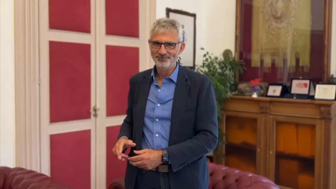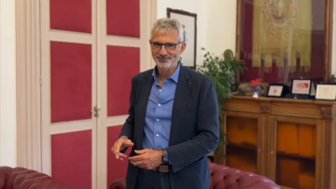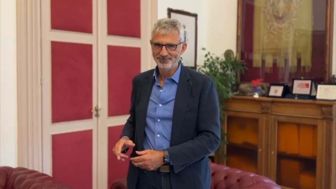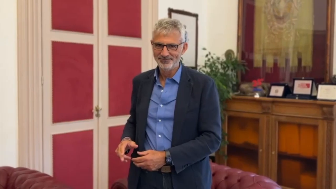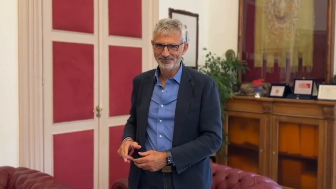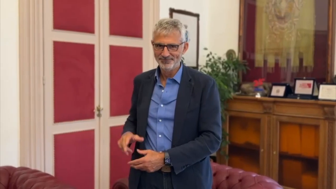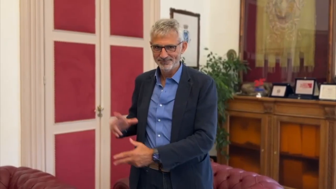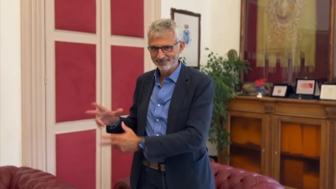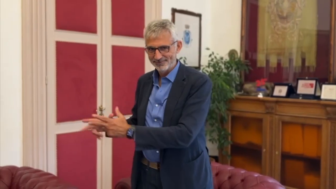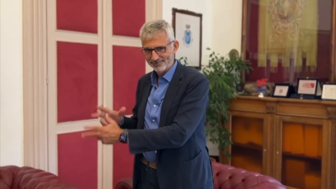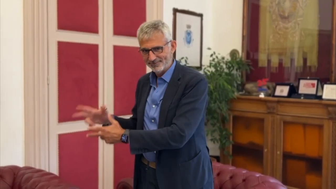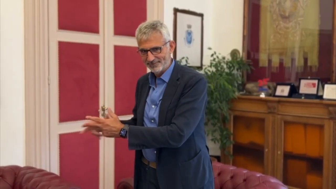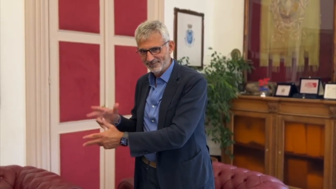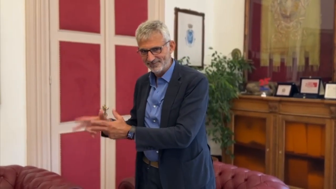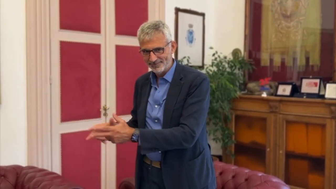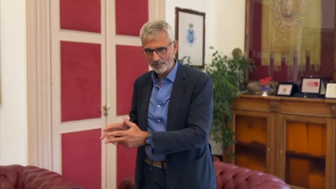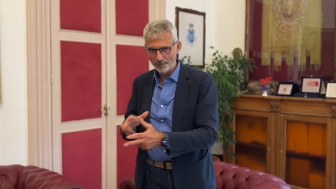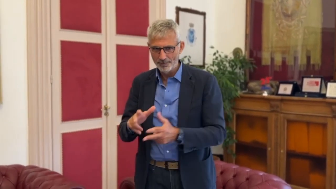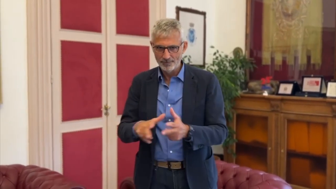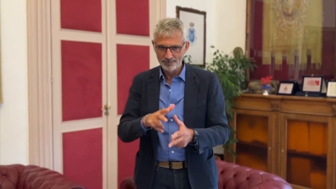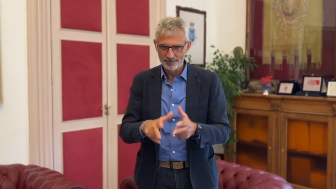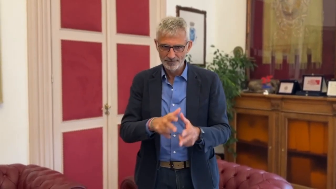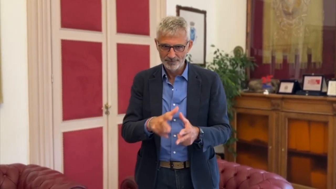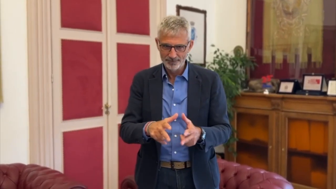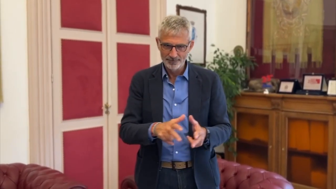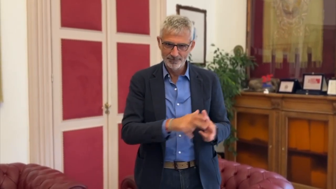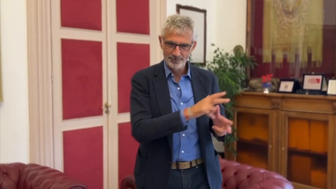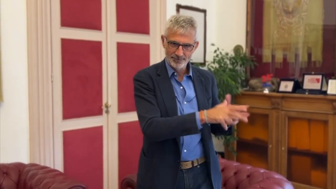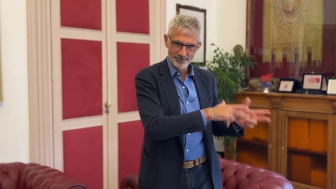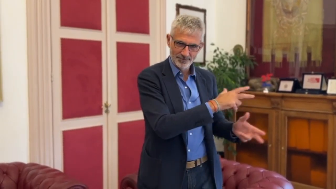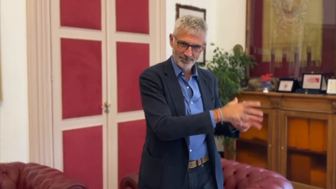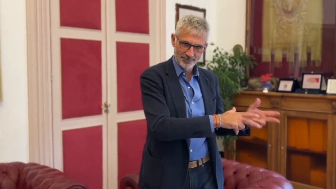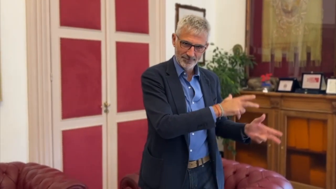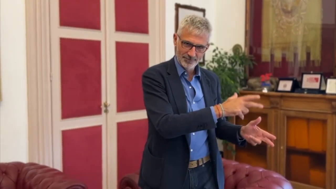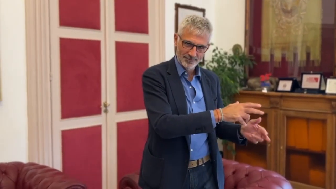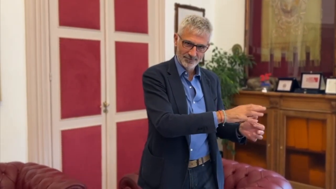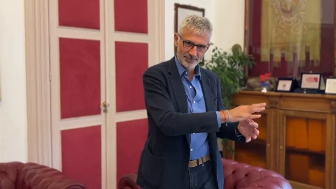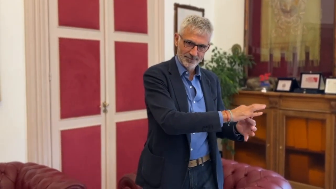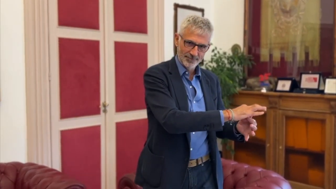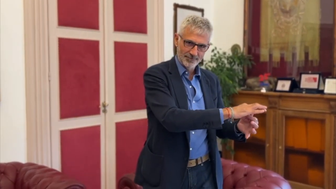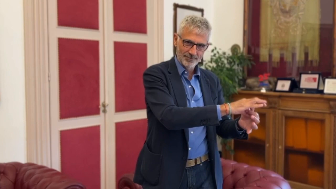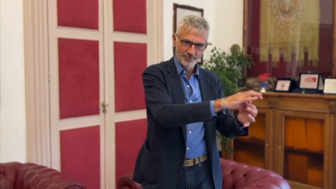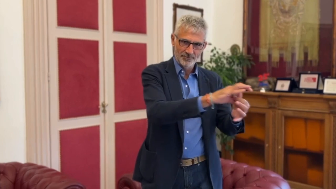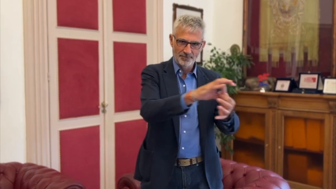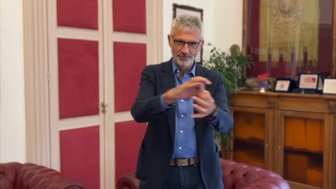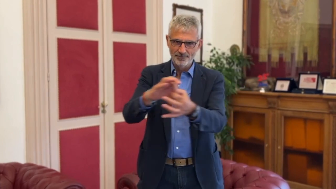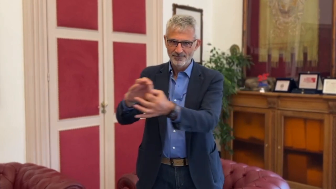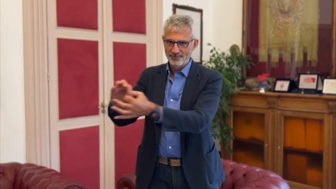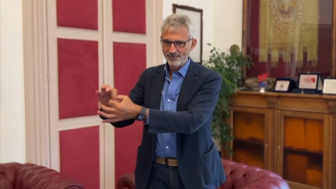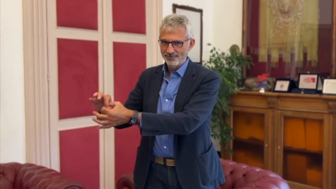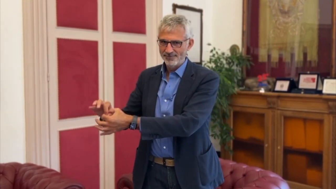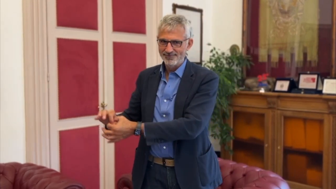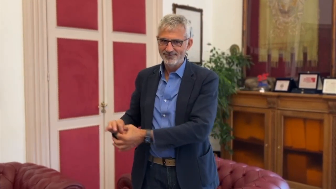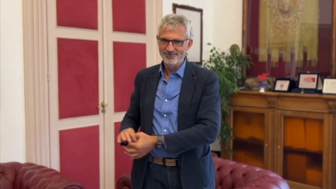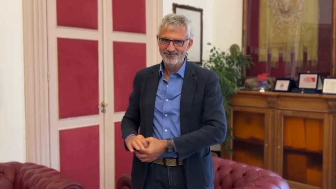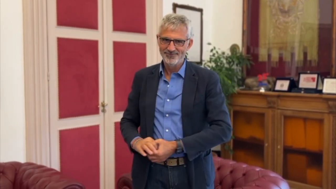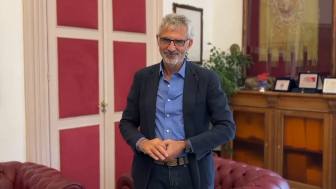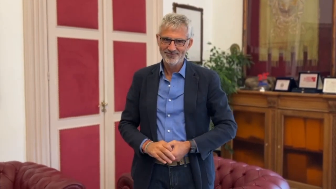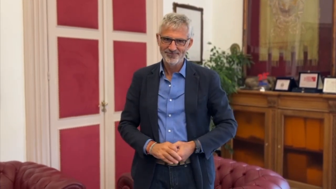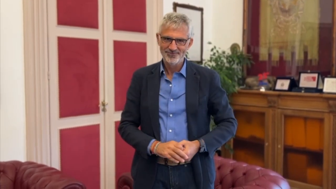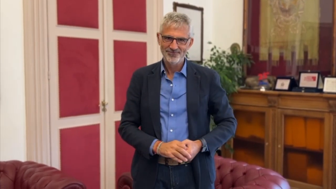Le lingue dei segni ci uniscono!